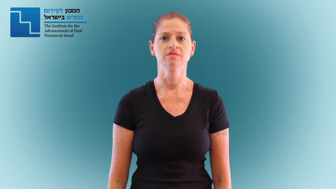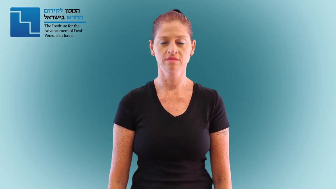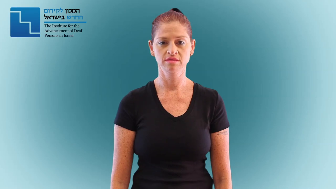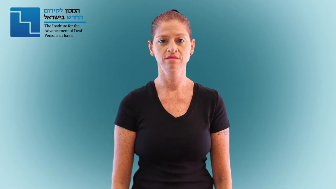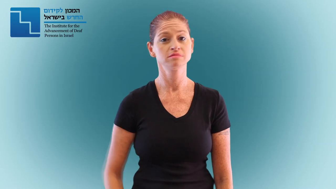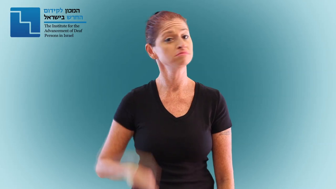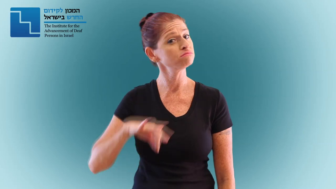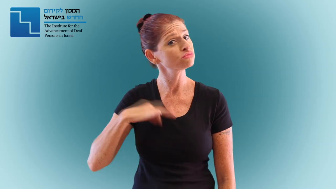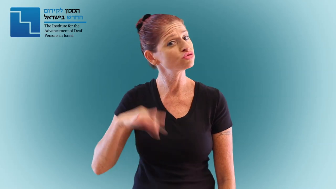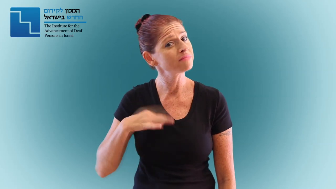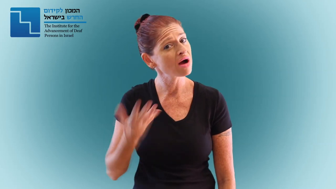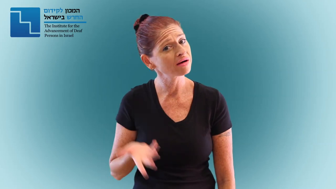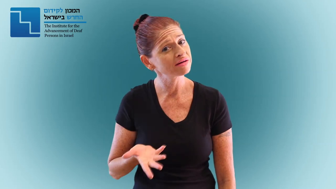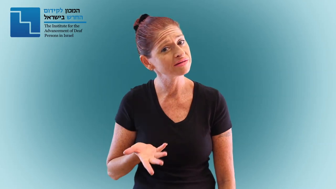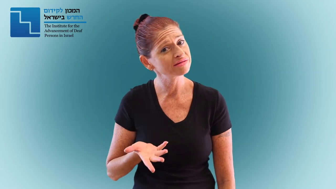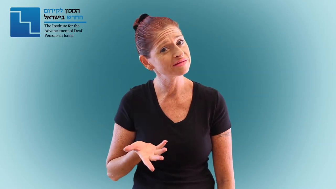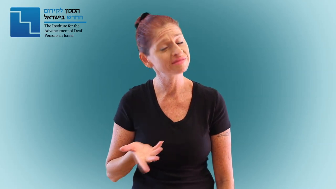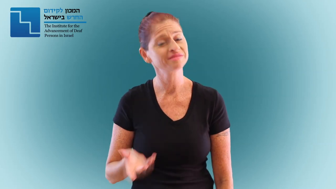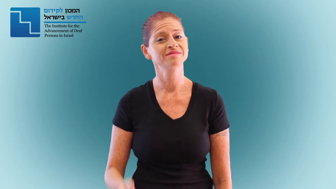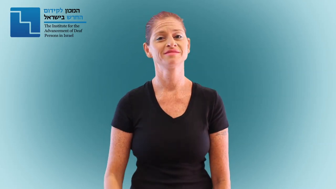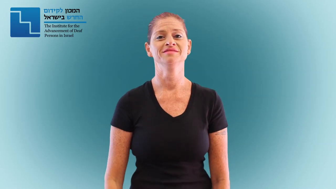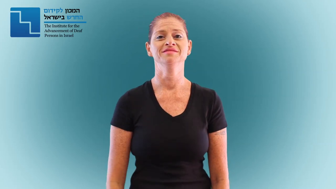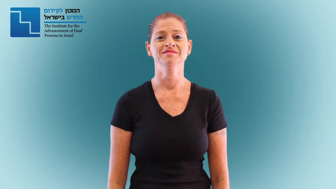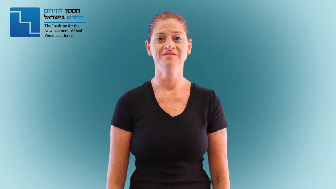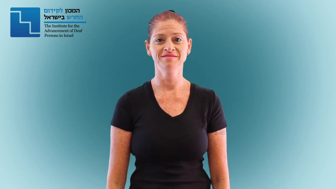מה שלומך